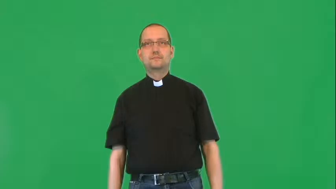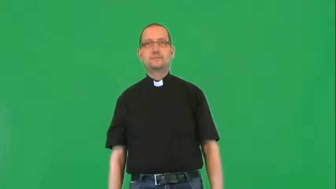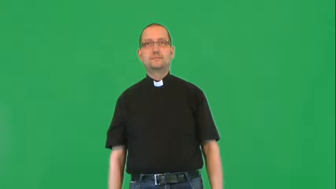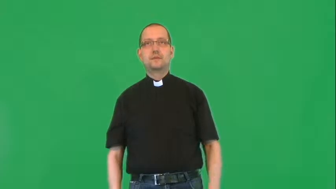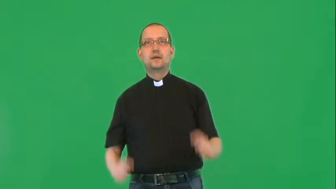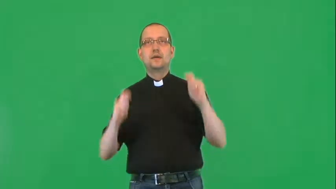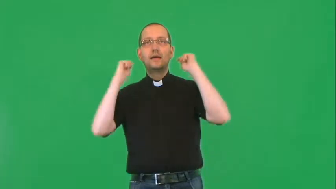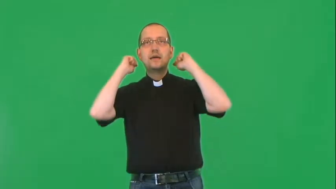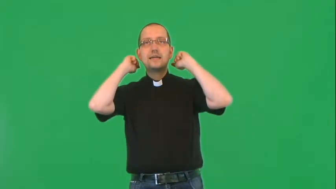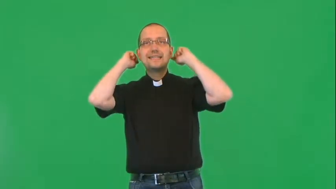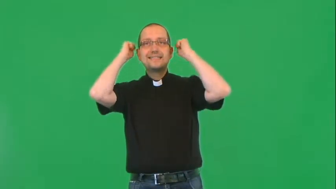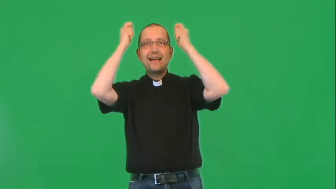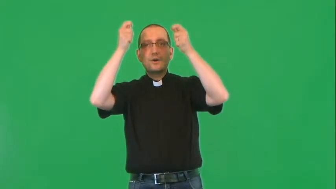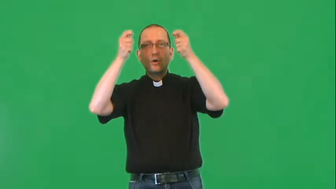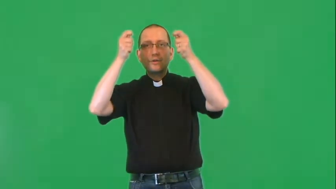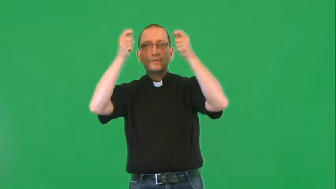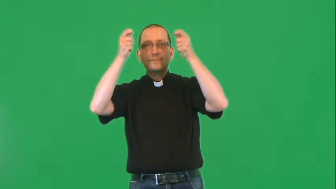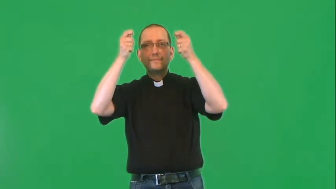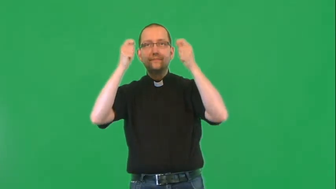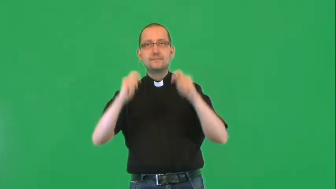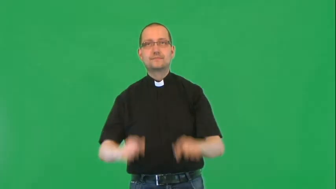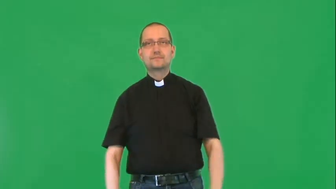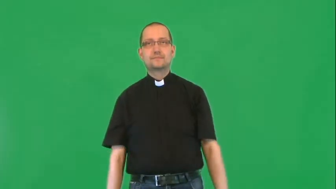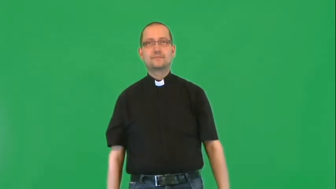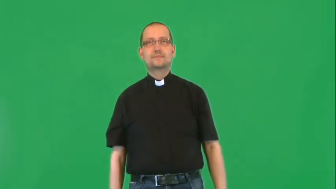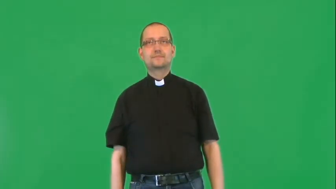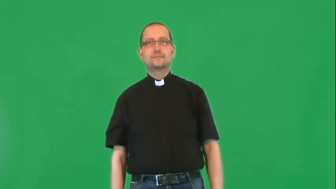zakon